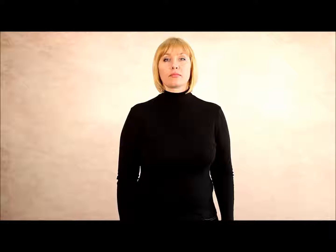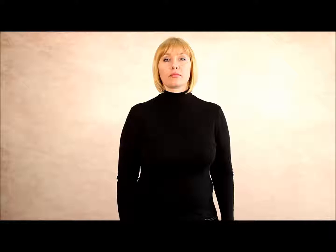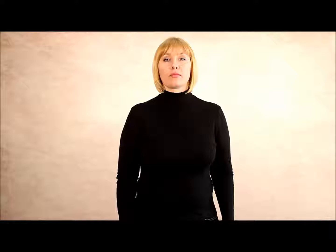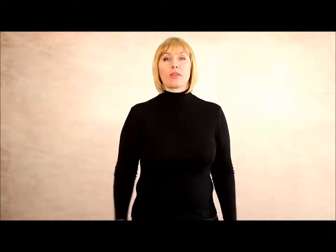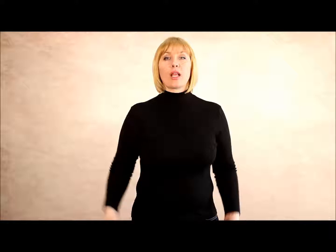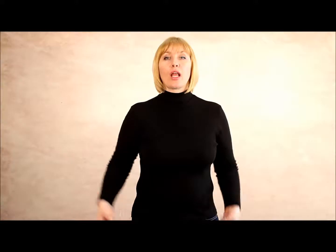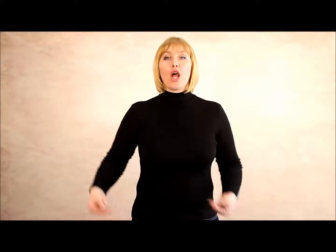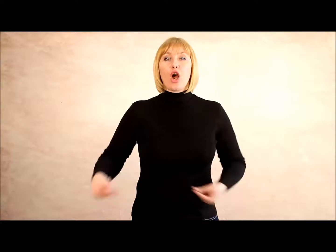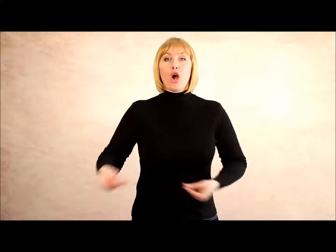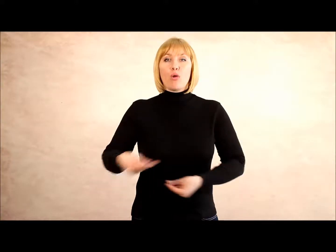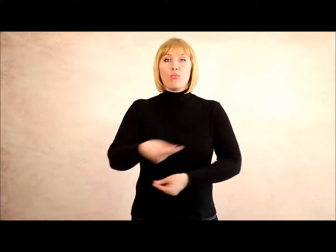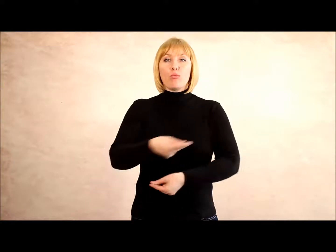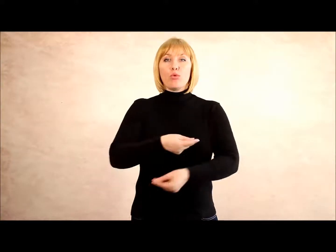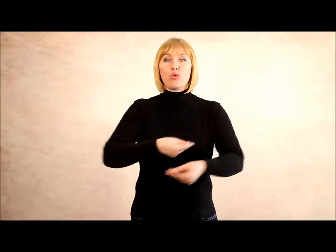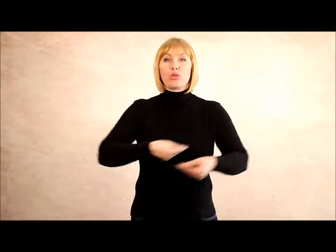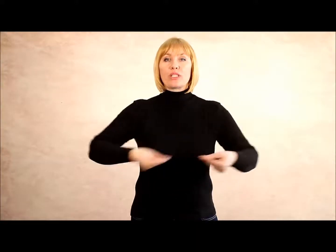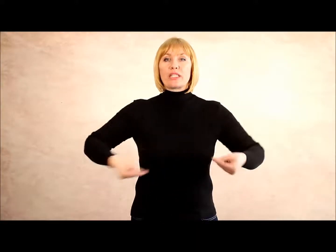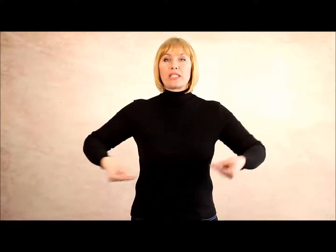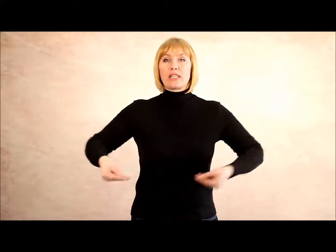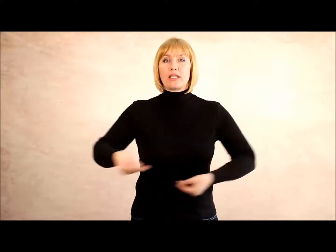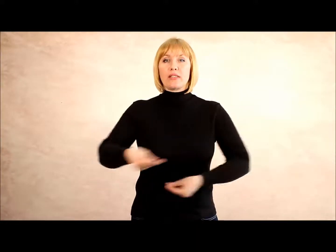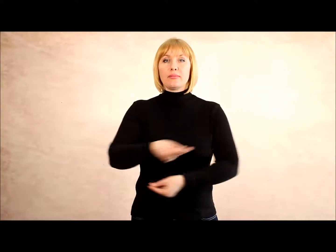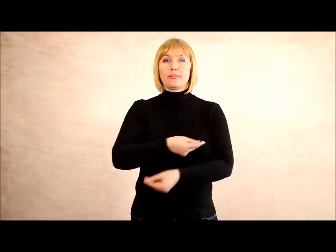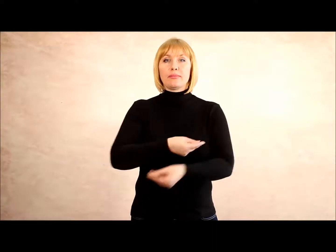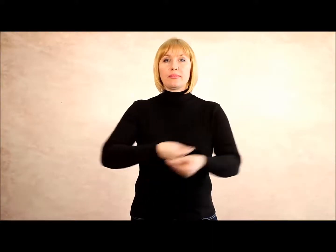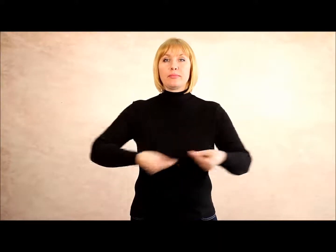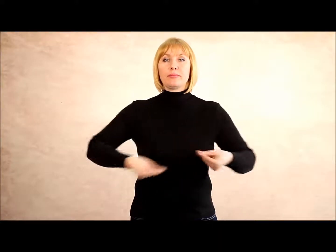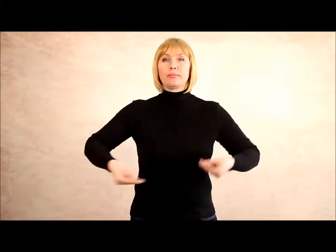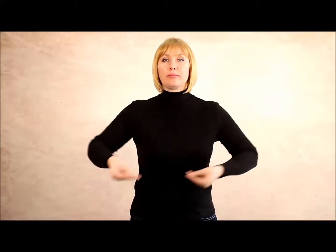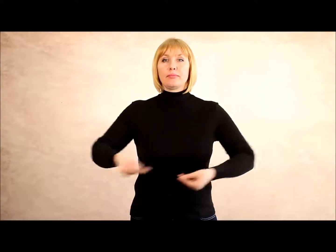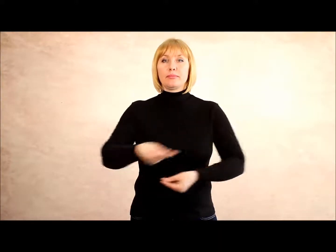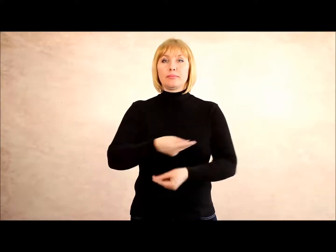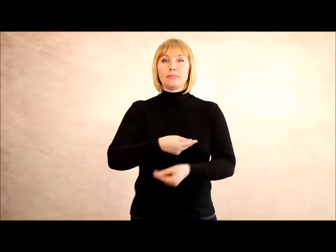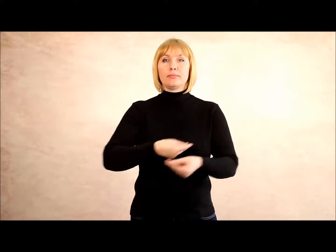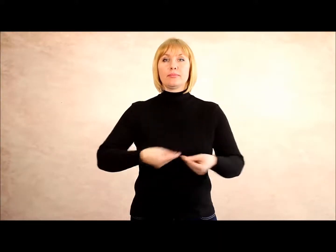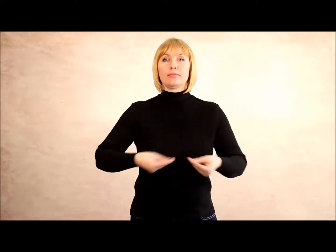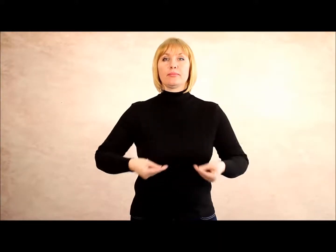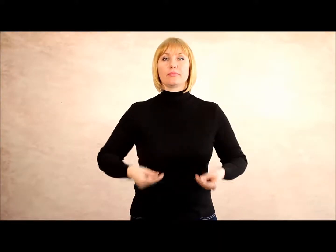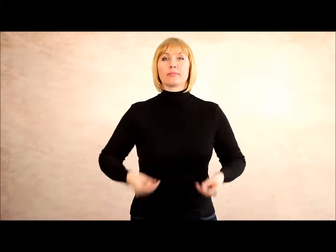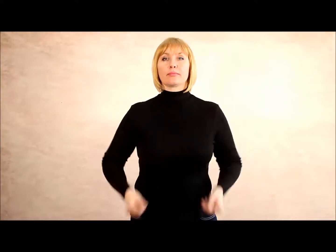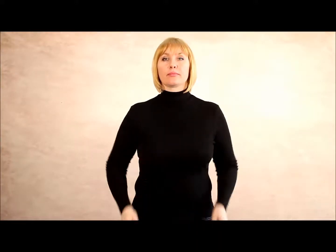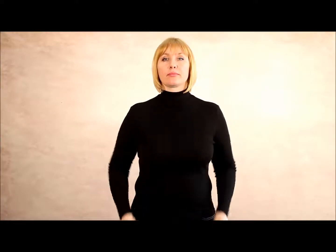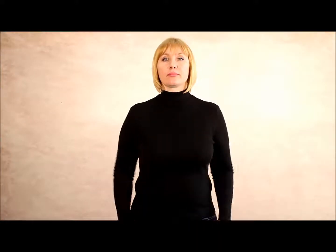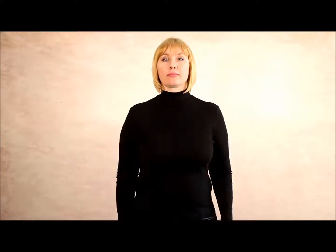Bursă